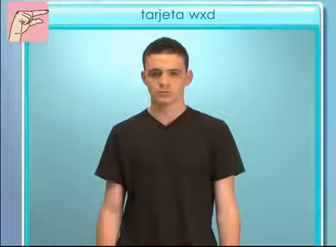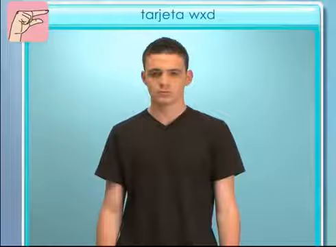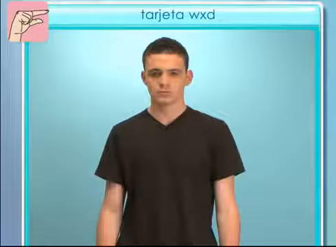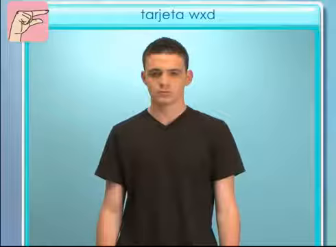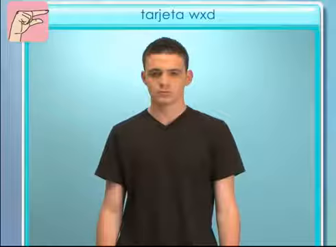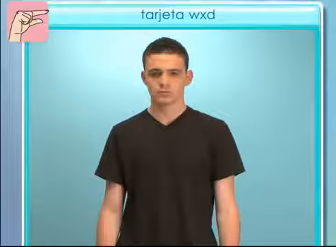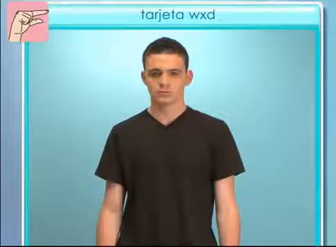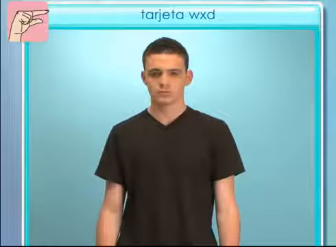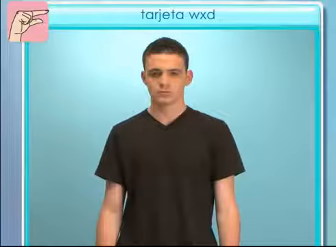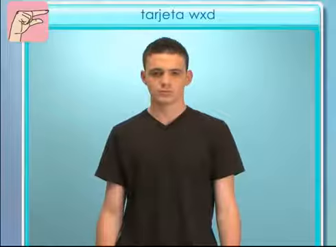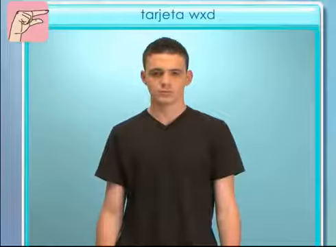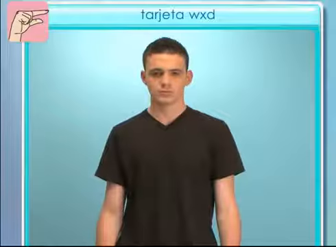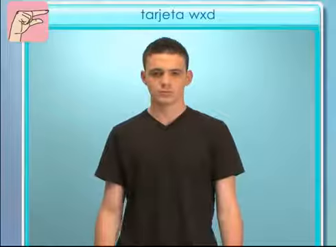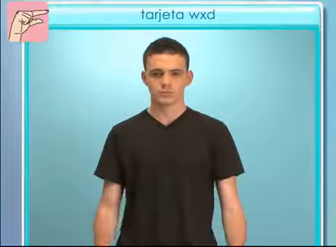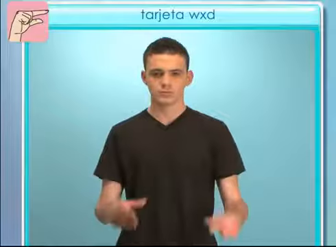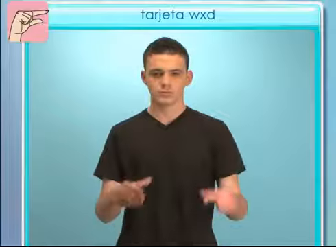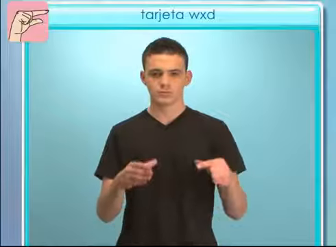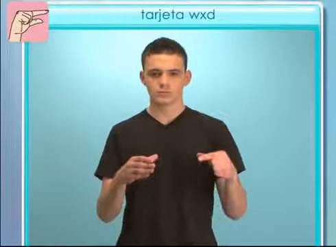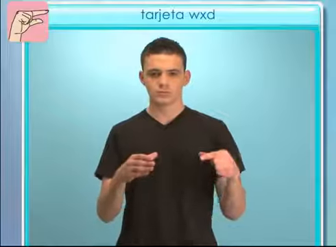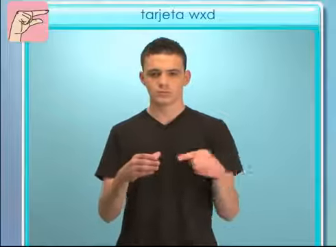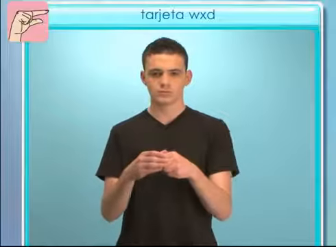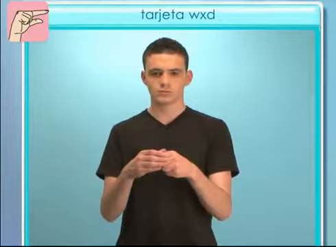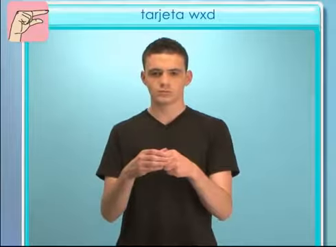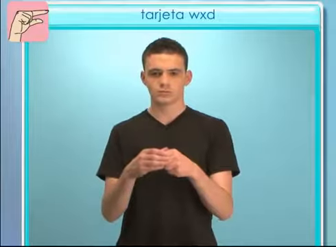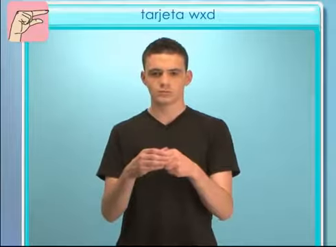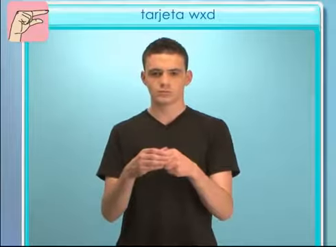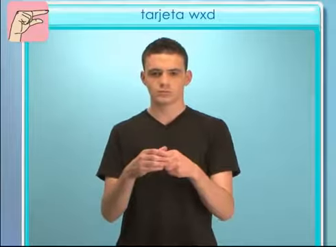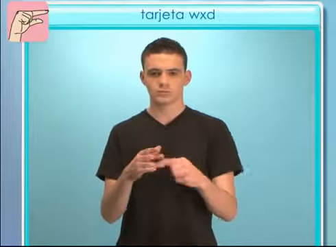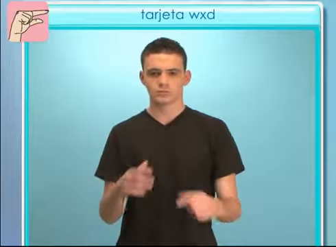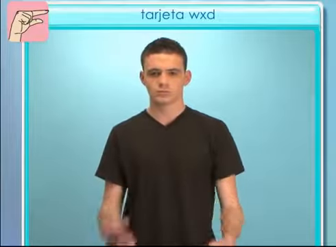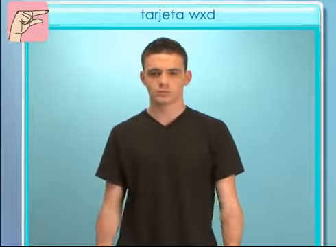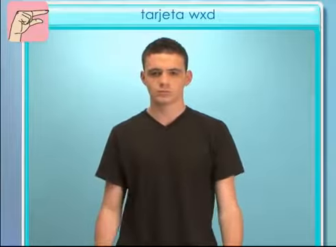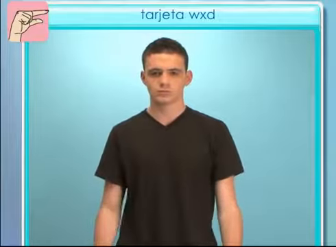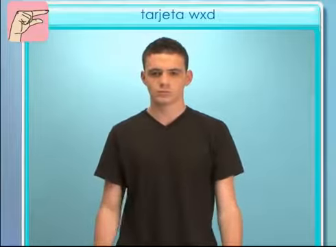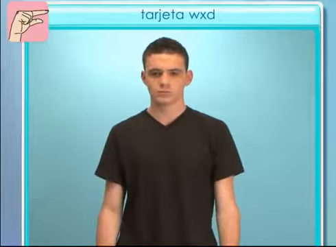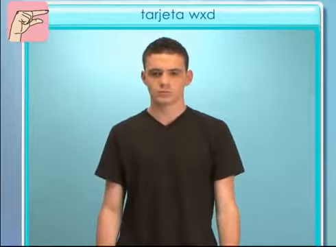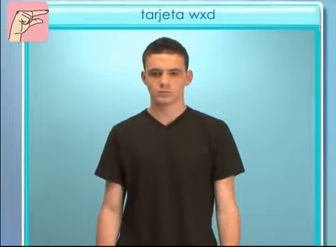Tarjeta